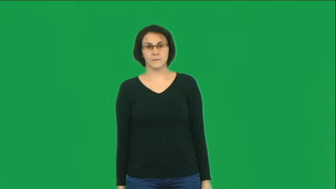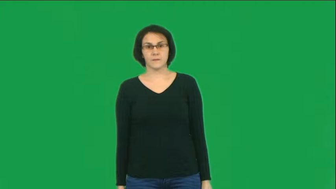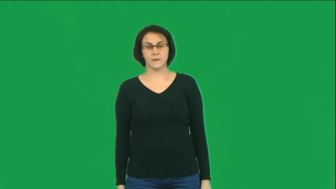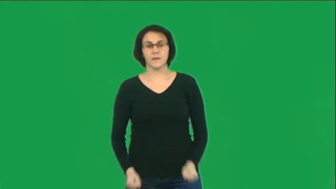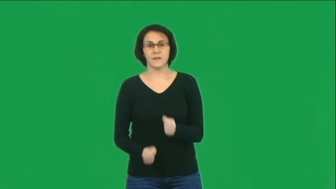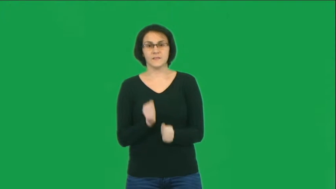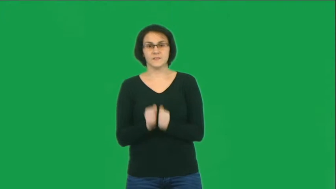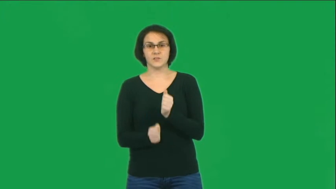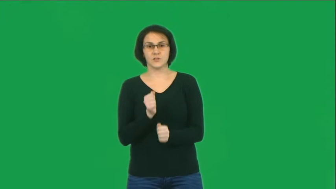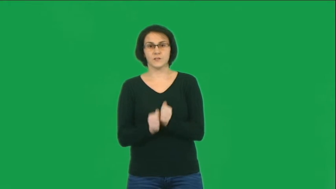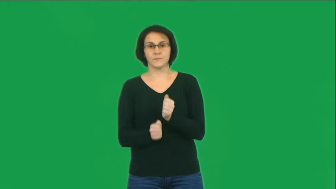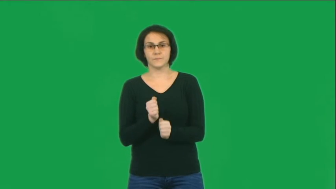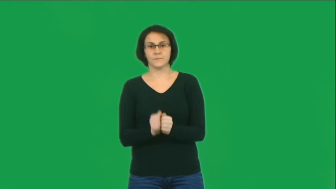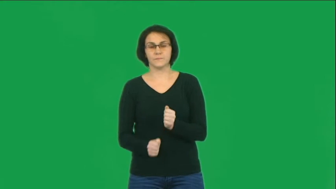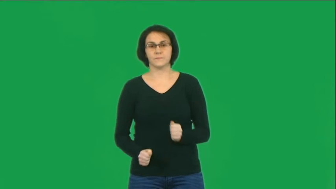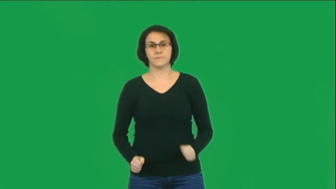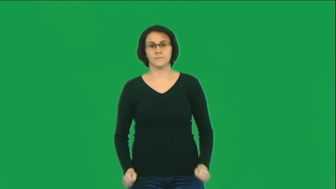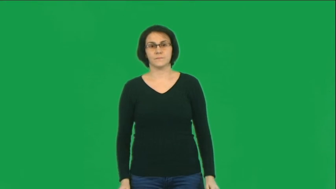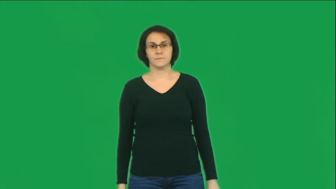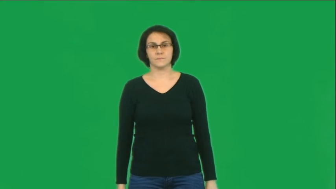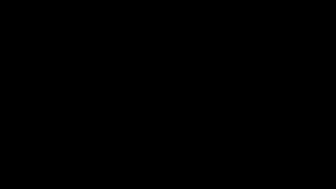styczeń